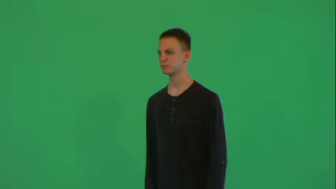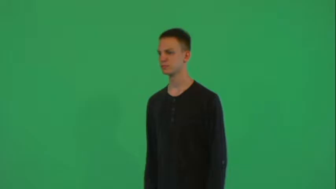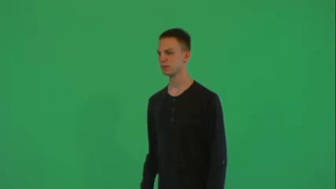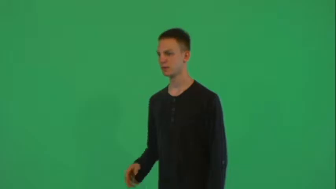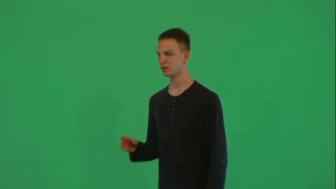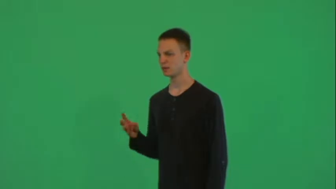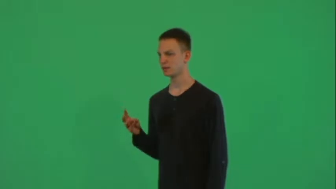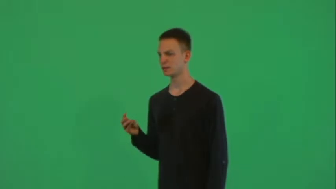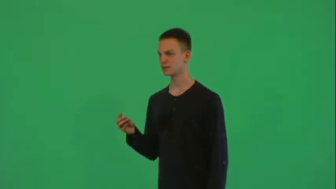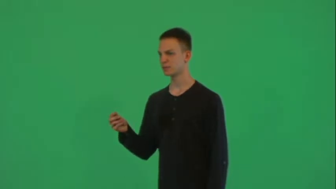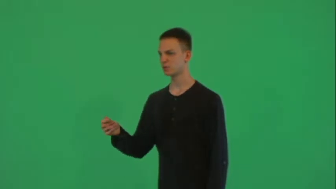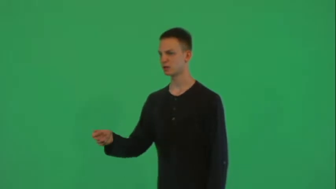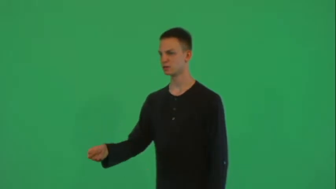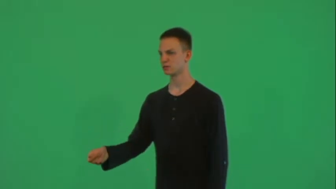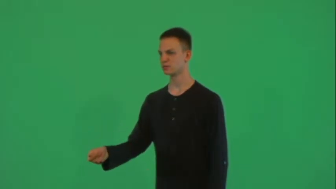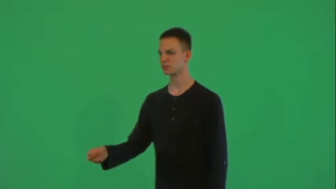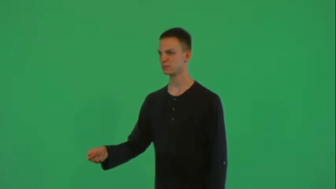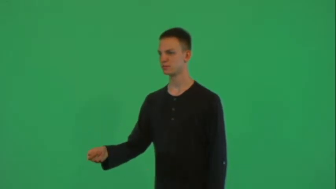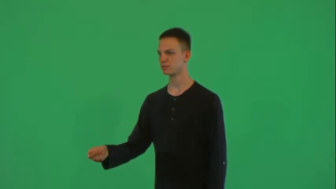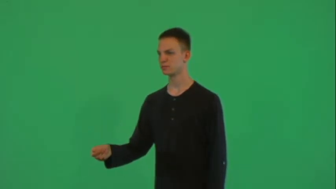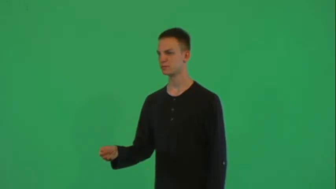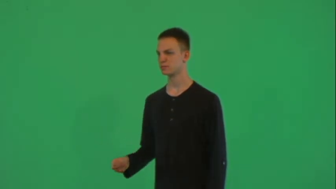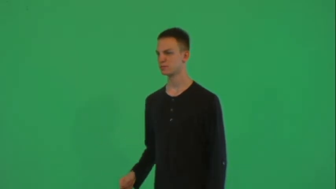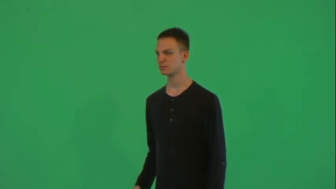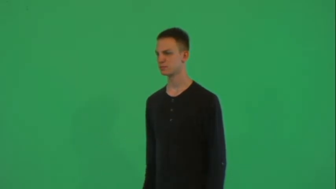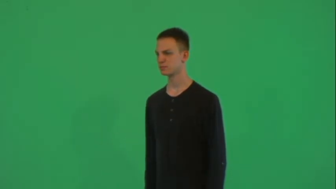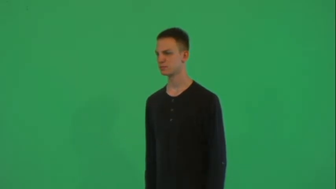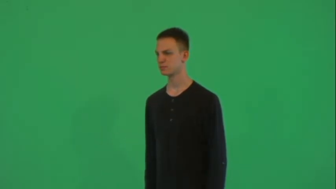zapłacić